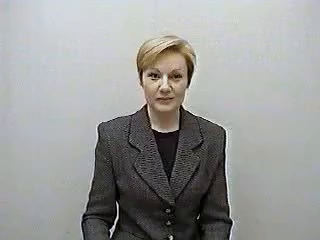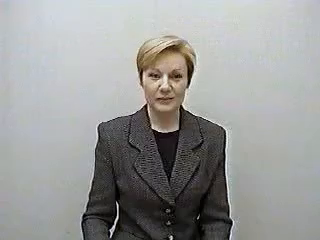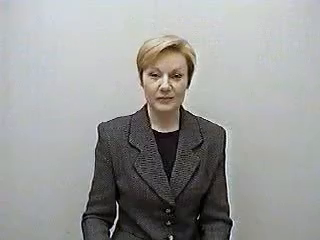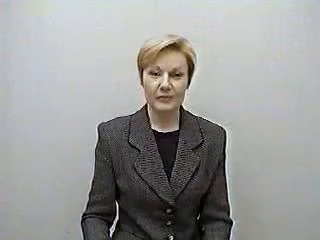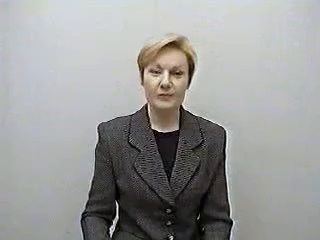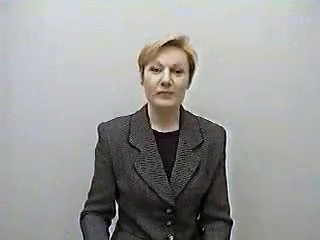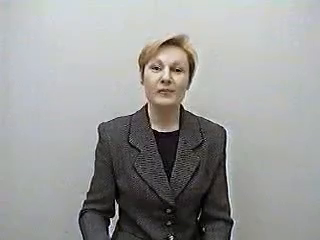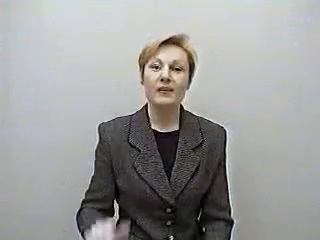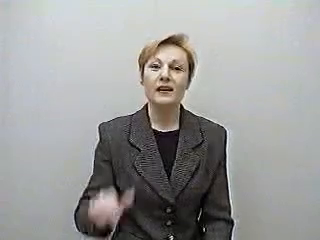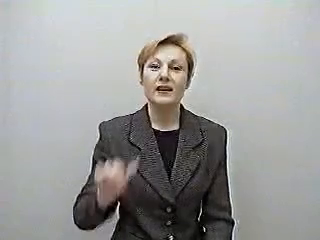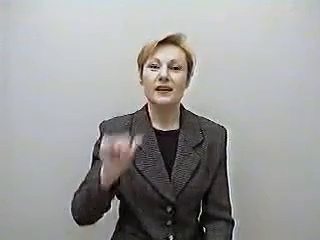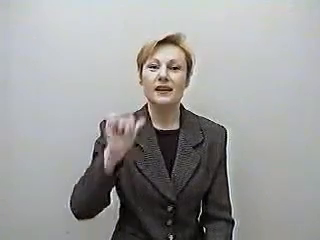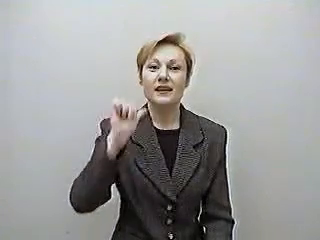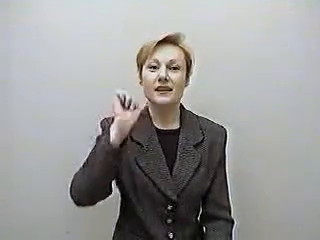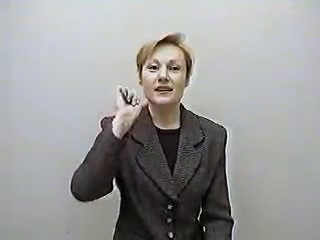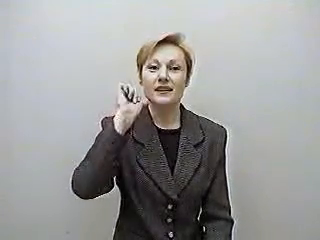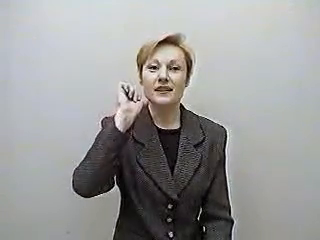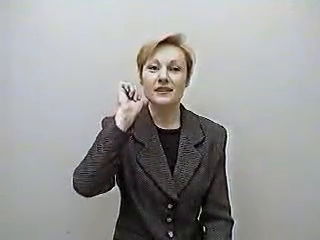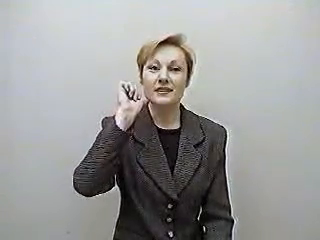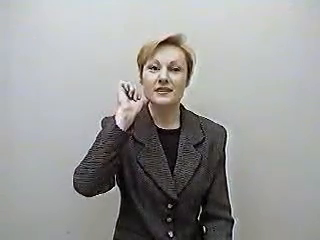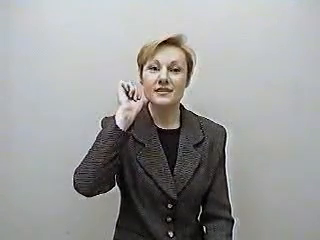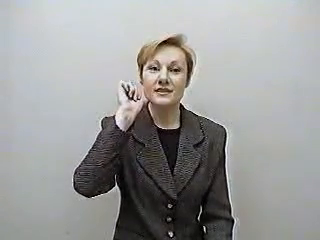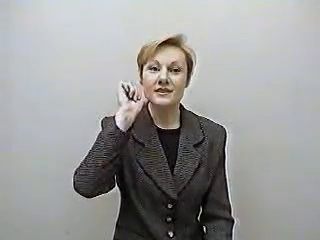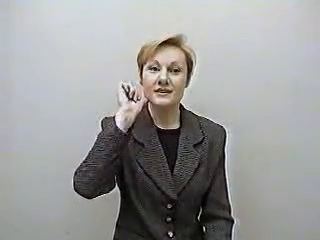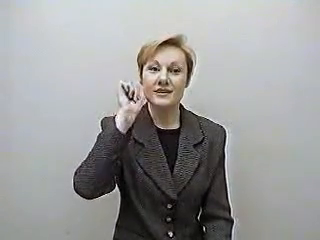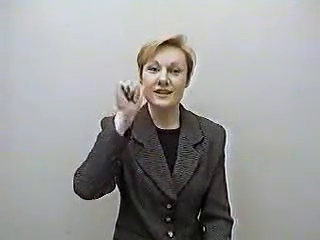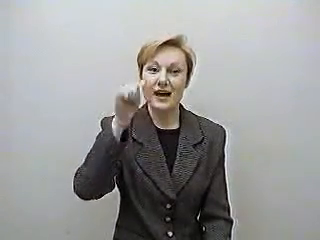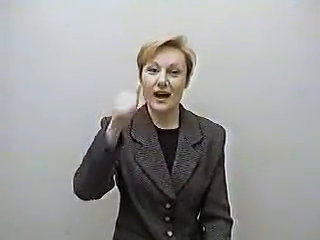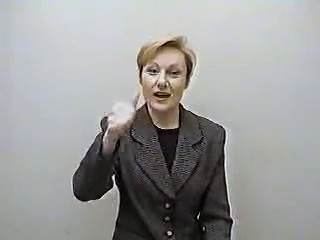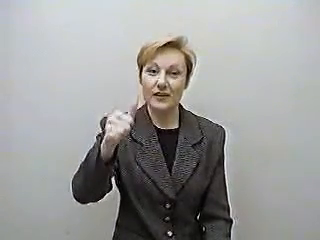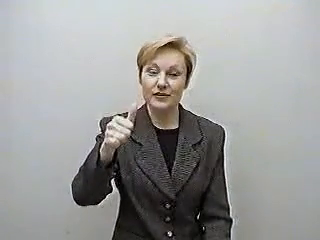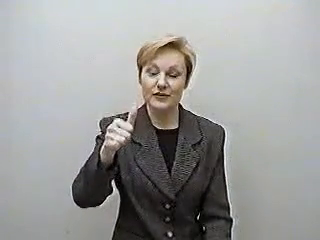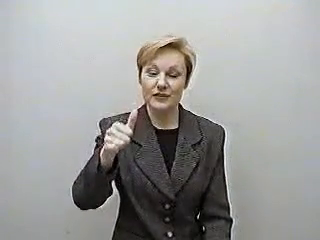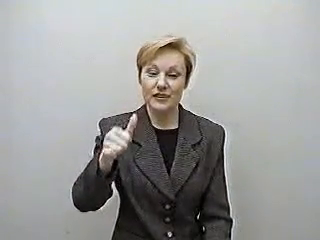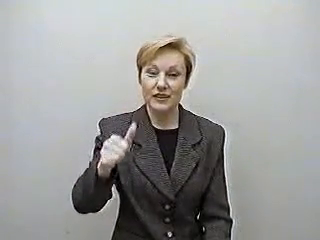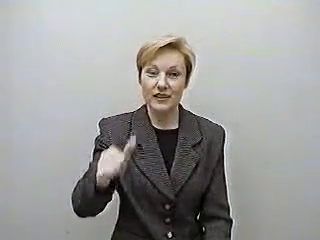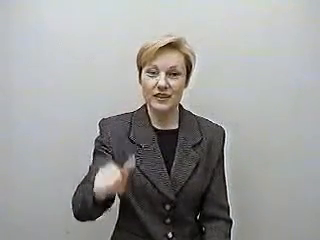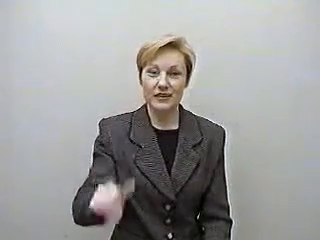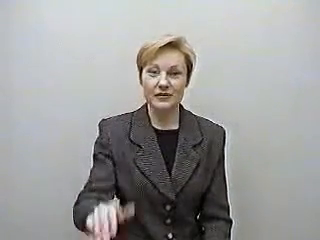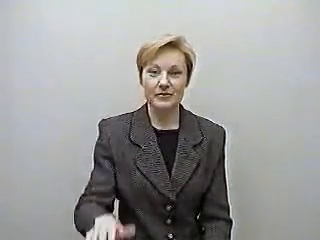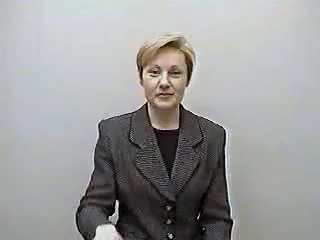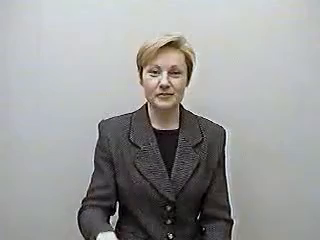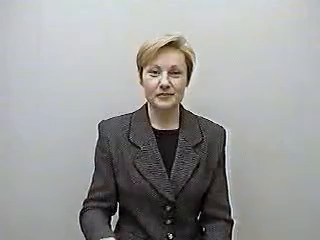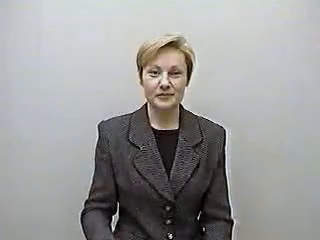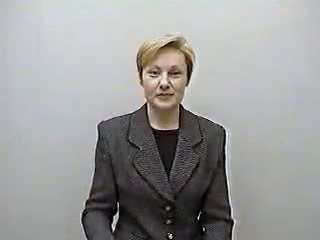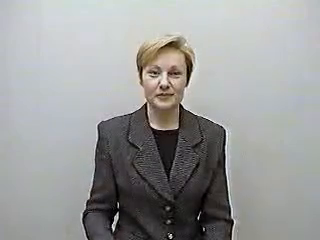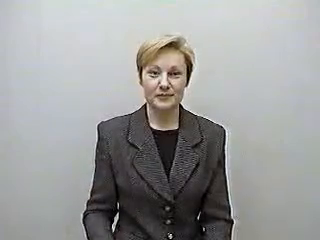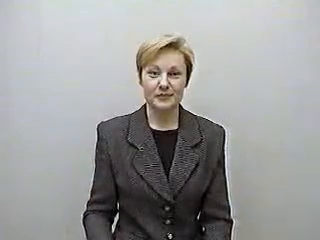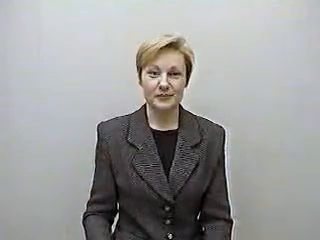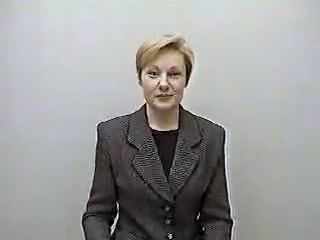завтра